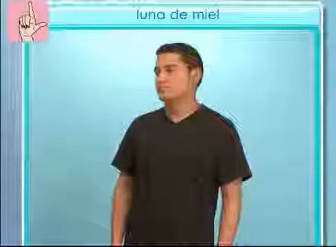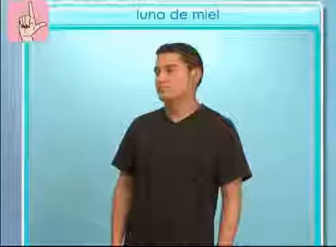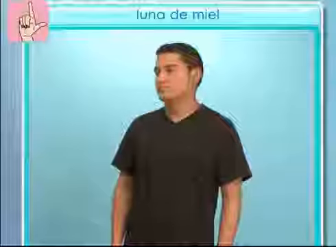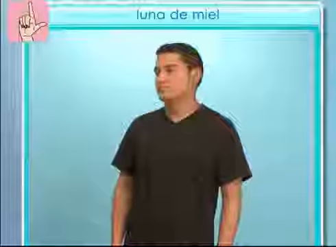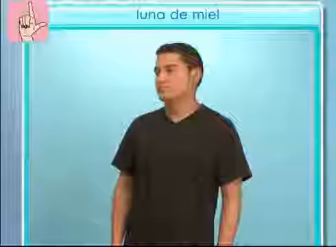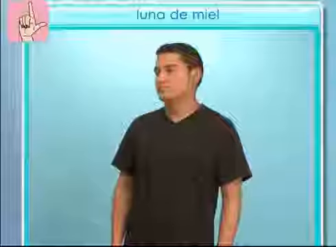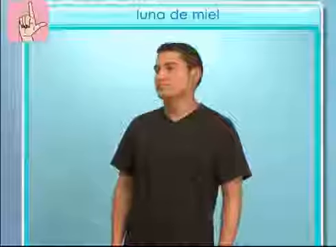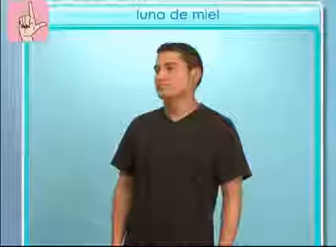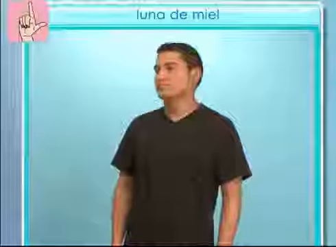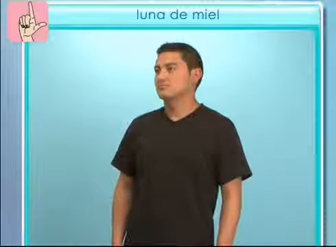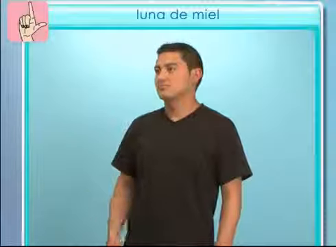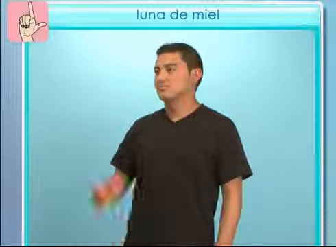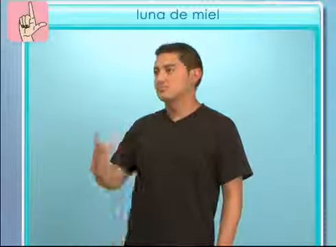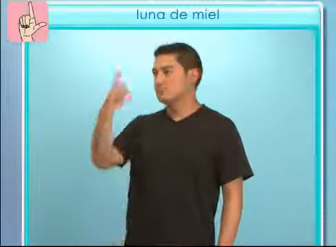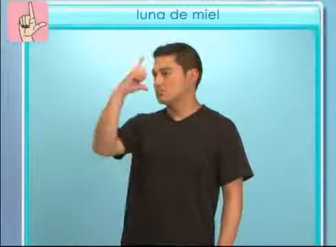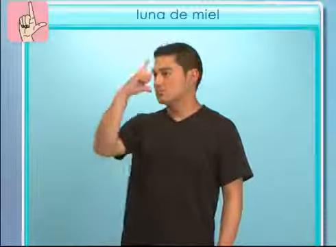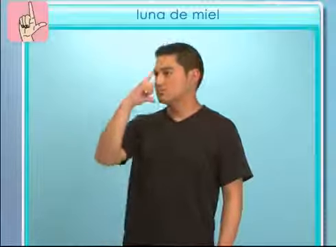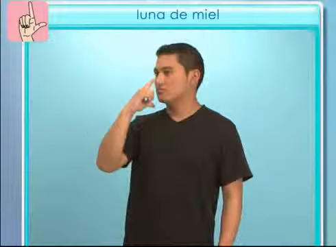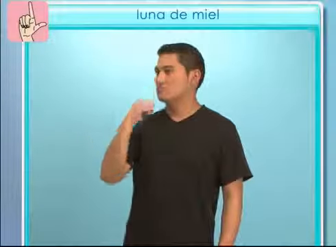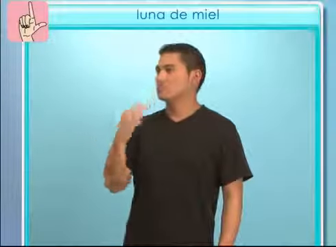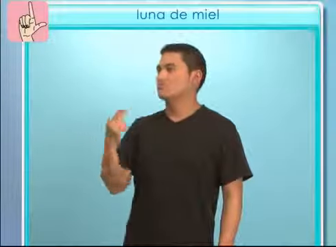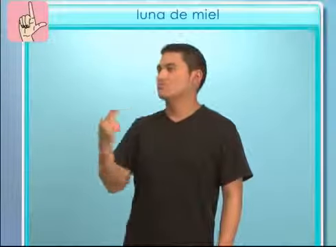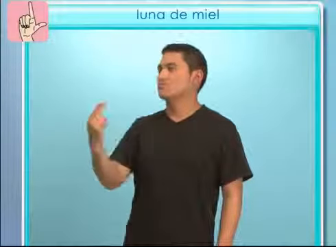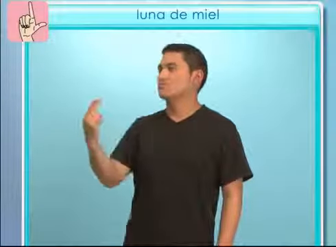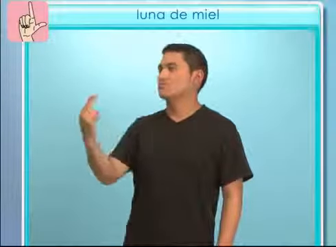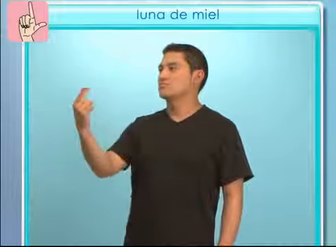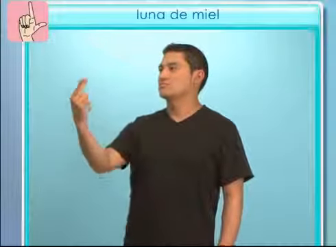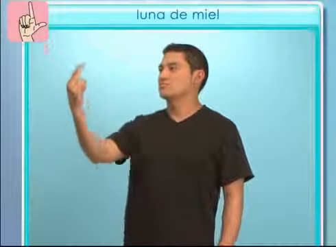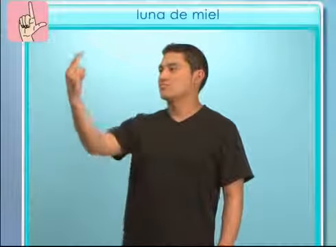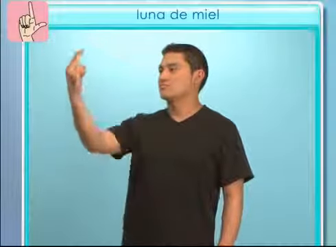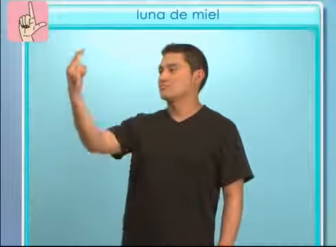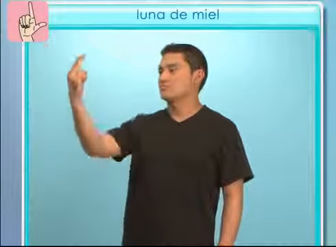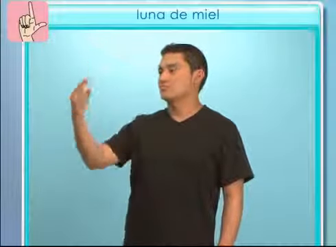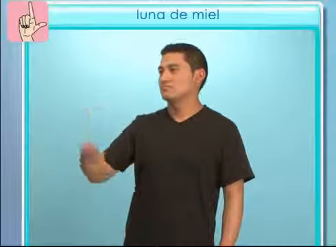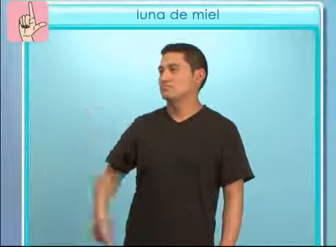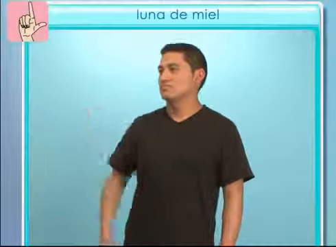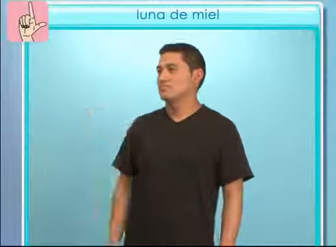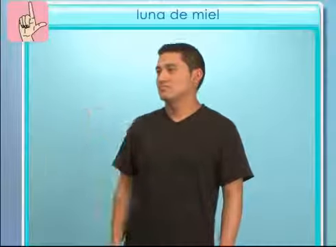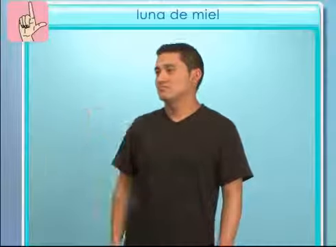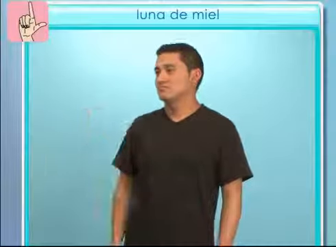Luna de miel